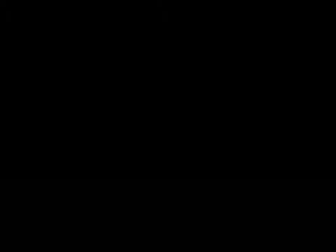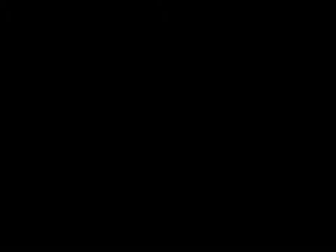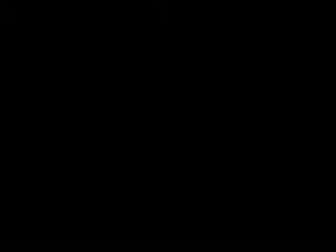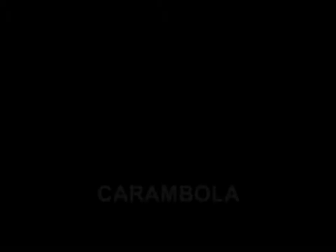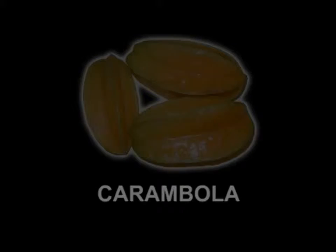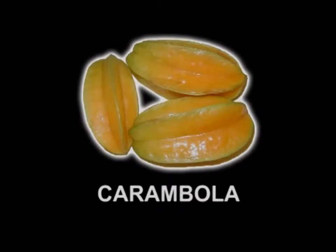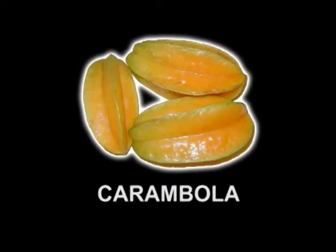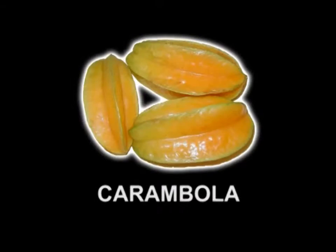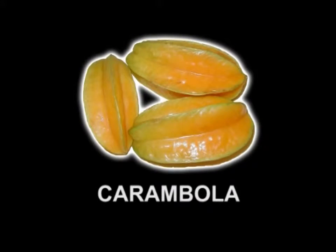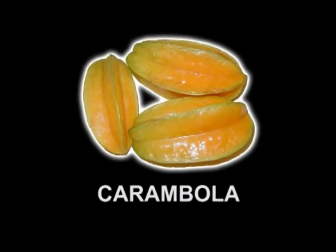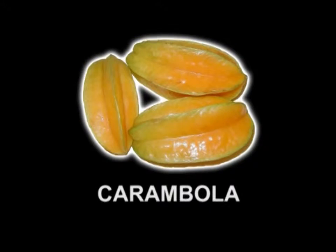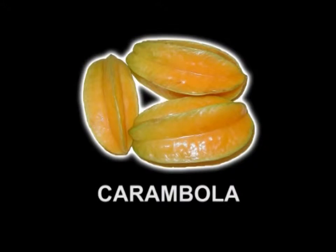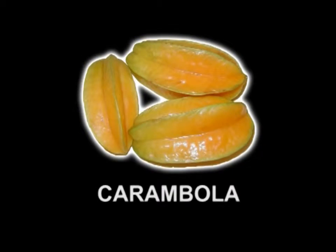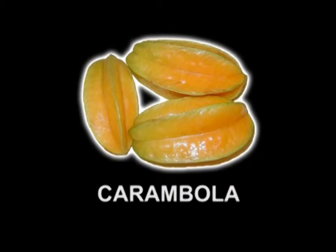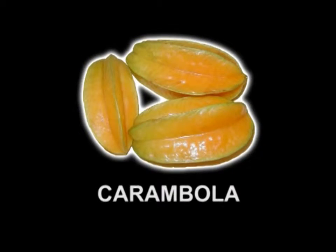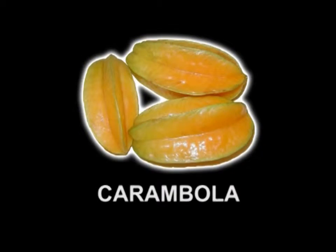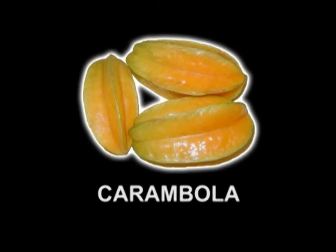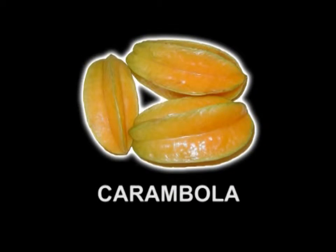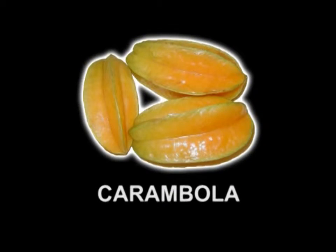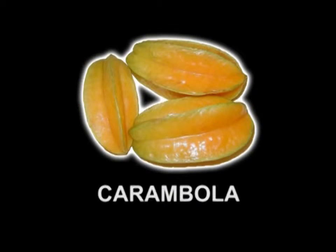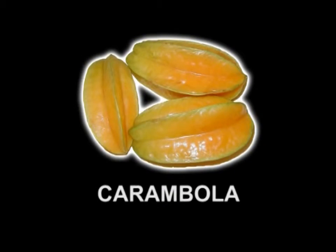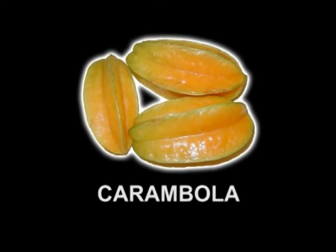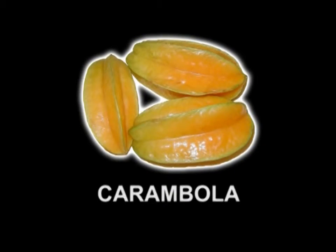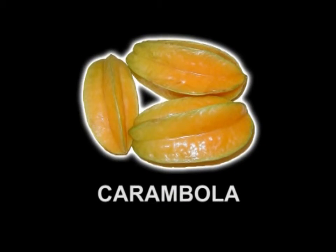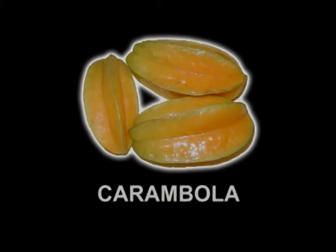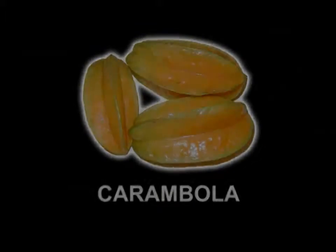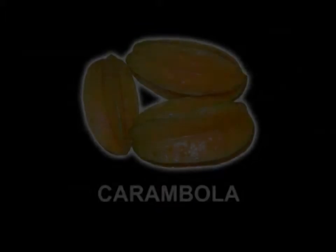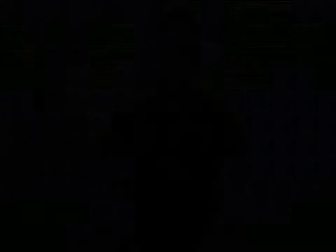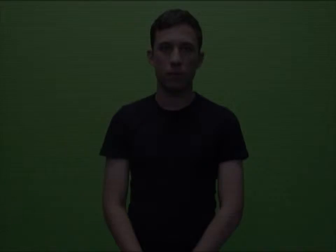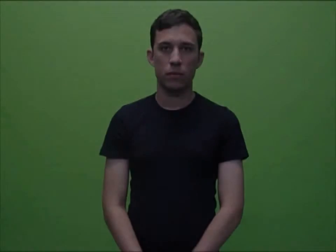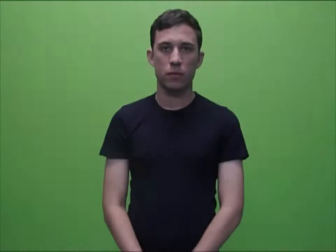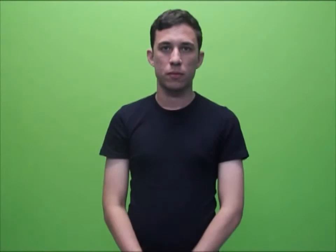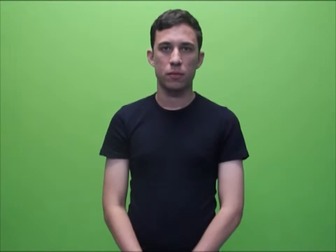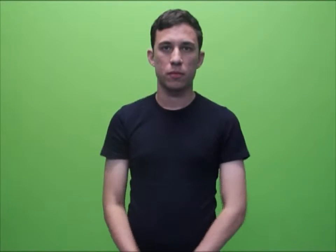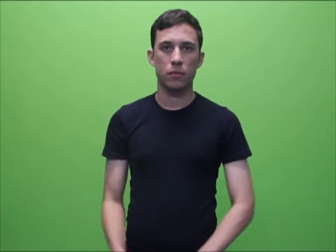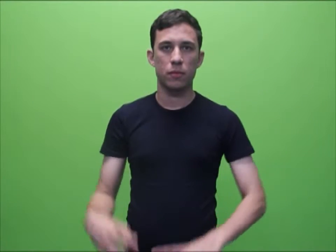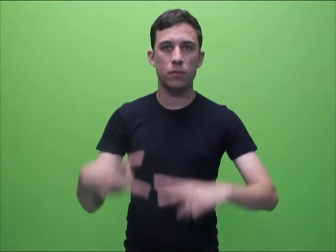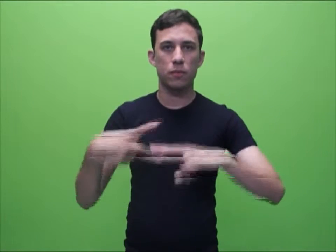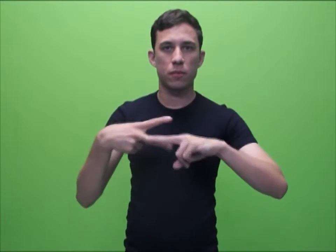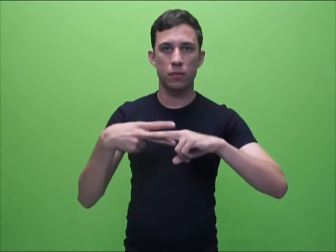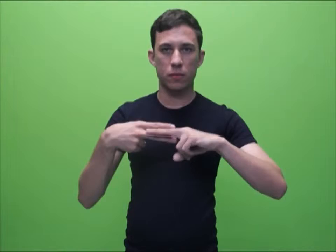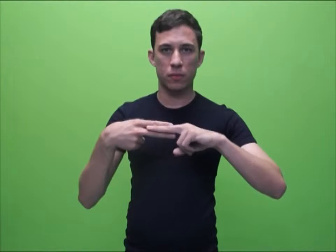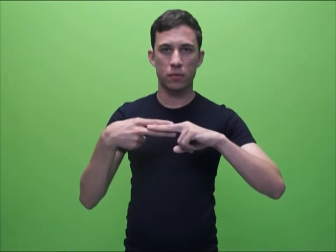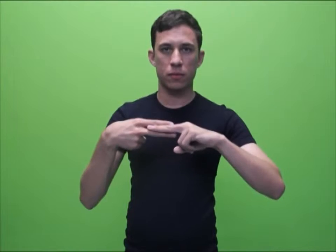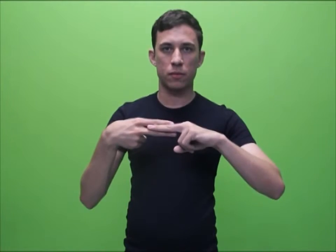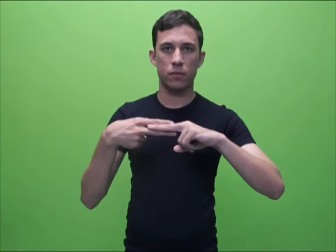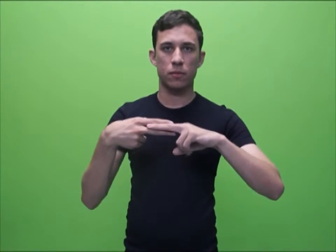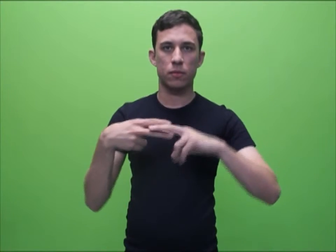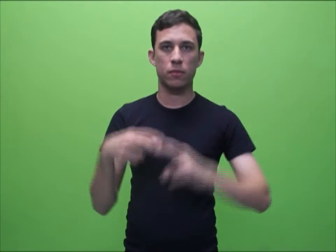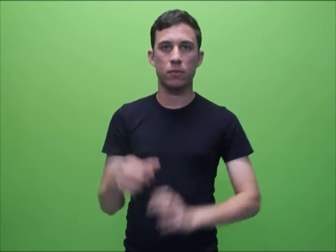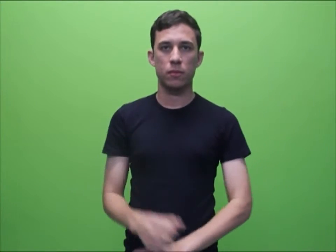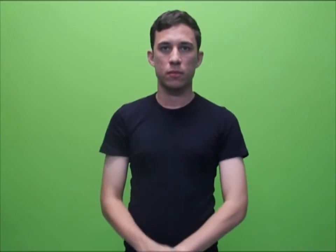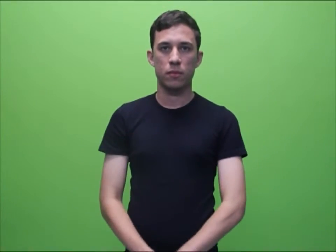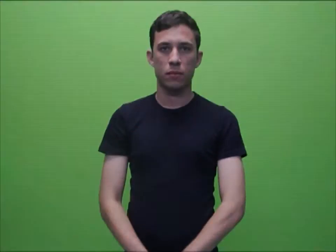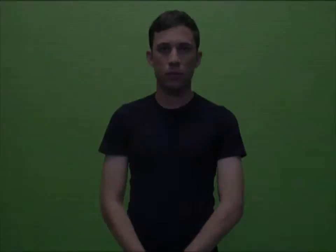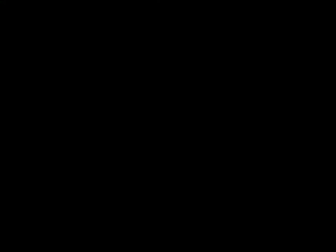CARAMBOLA